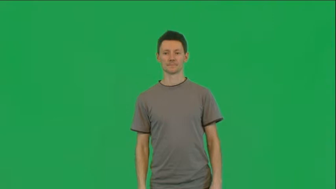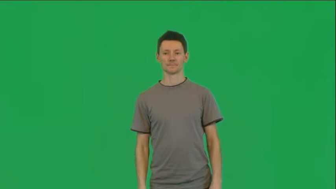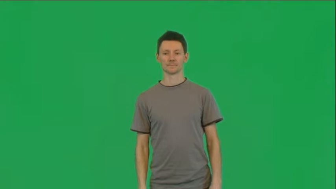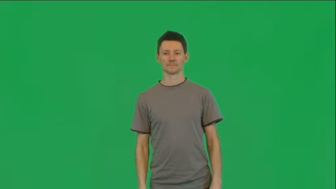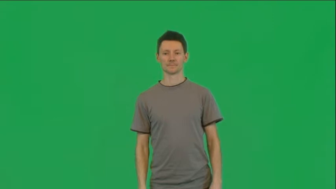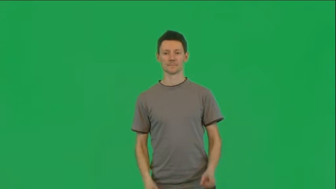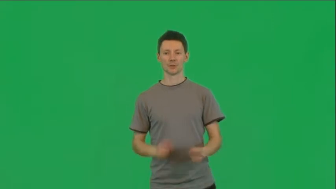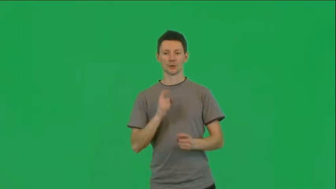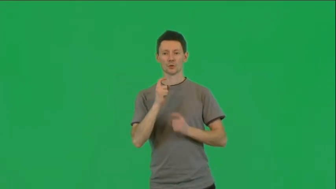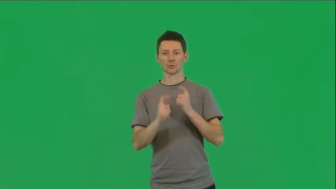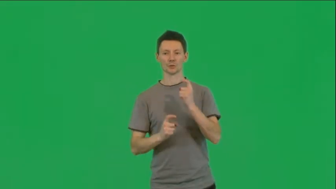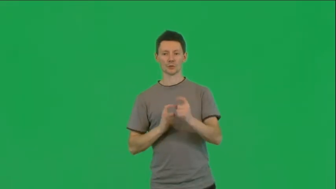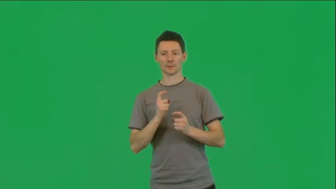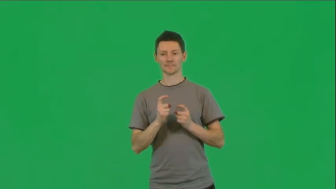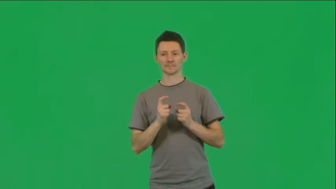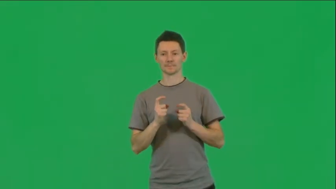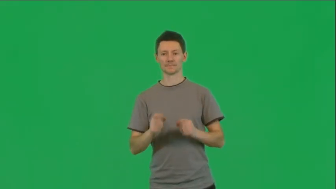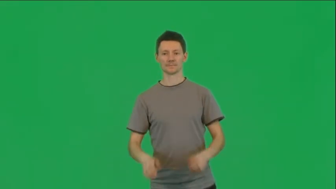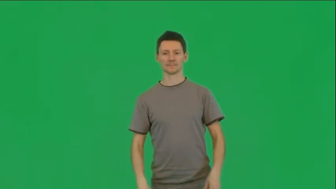kłótnia